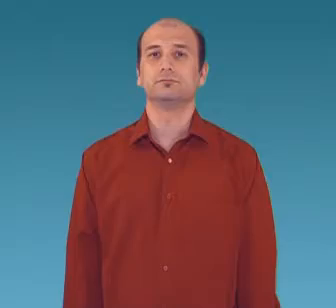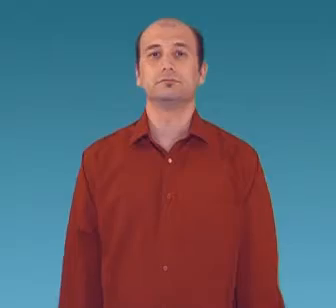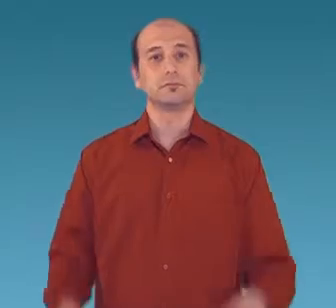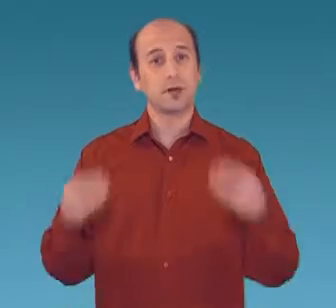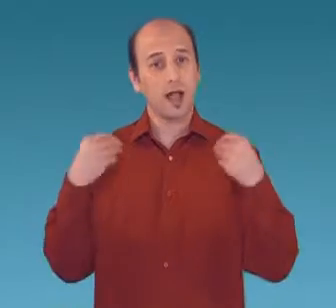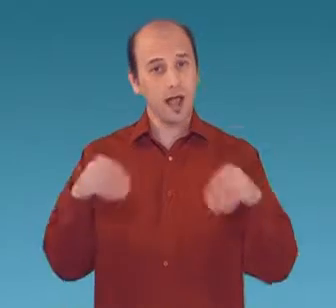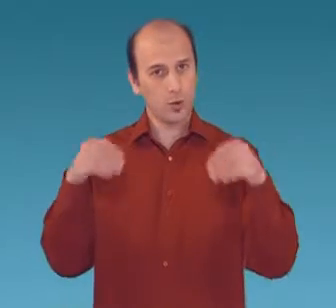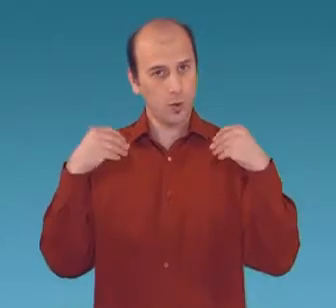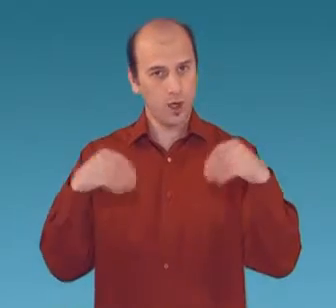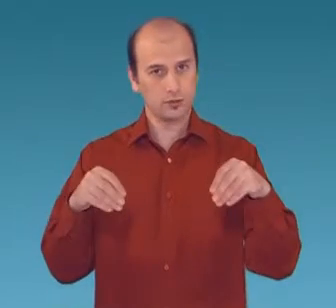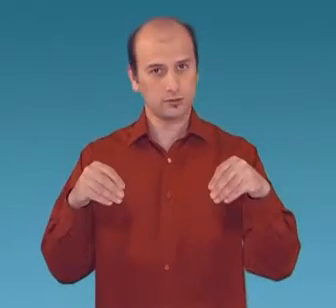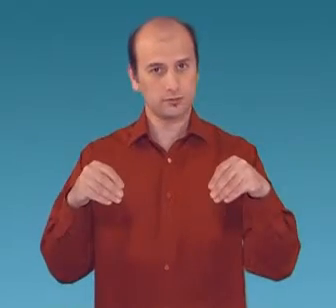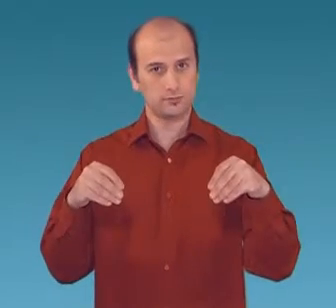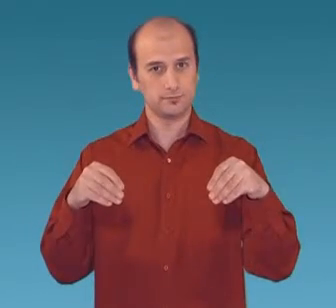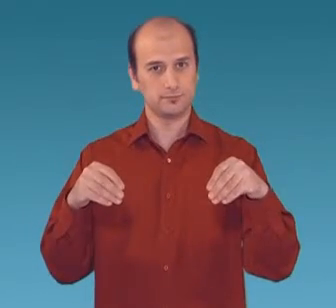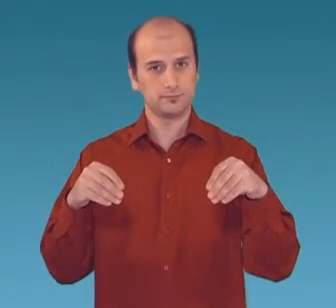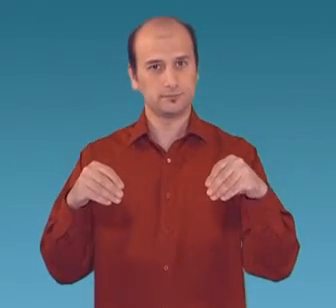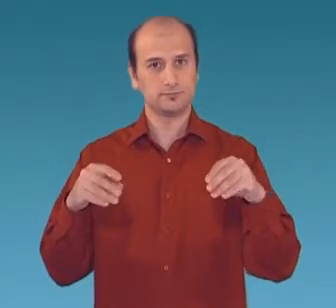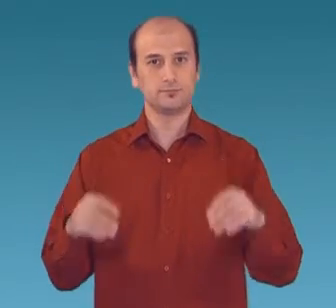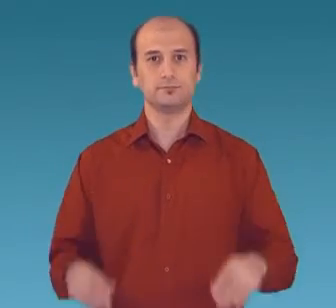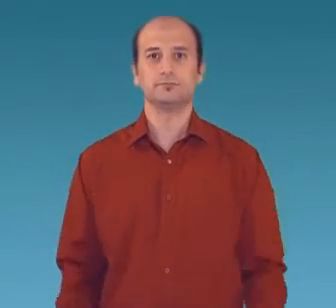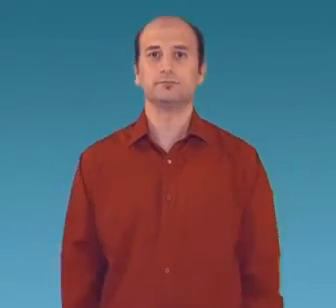Előadás